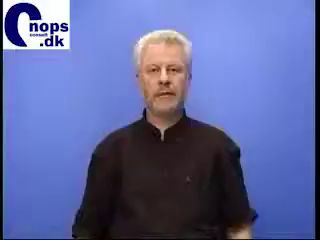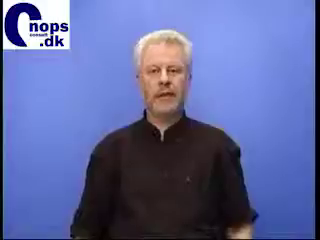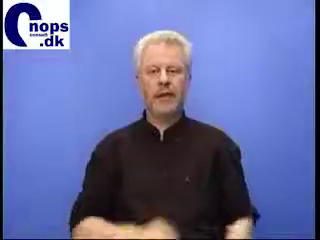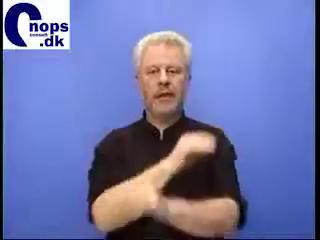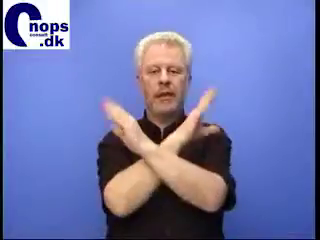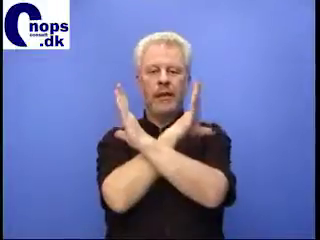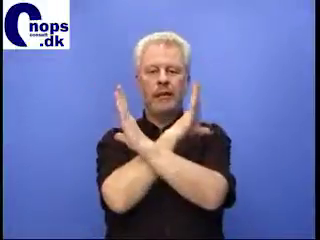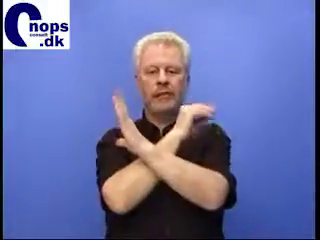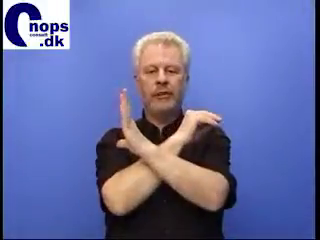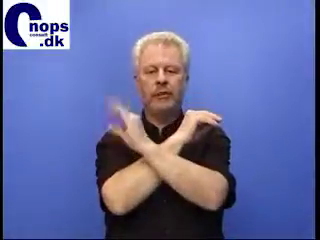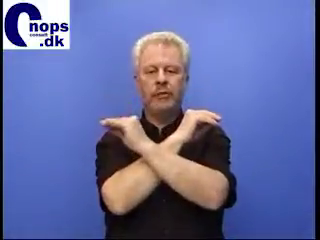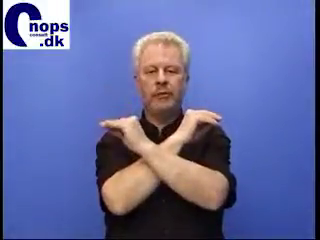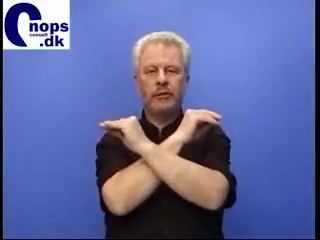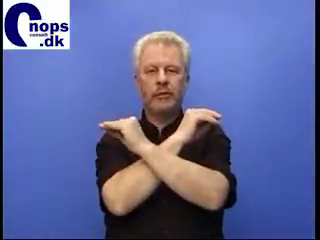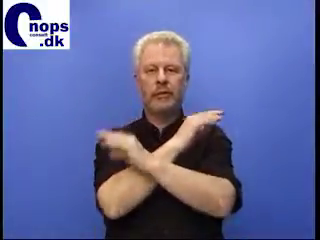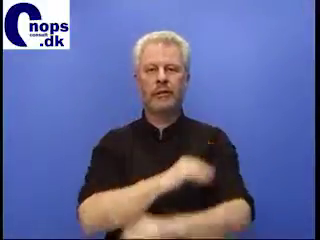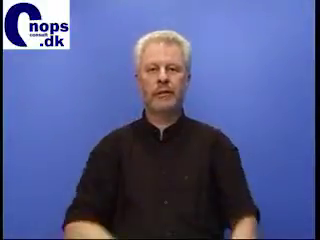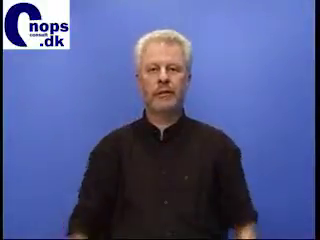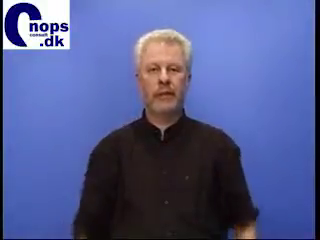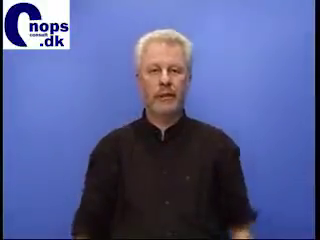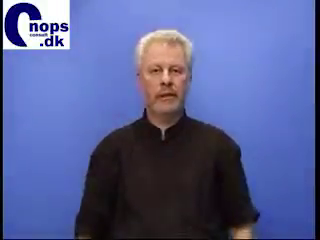trafiklys